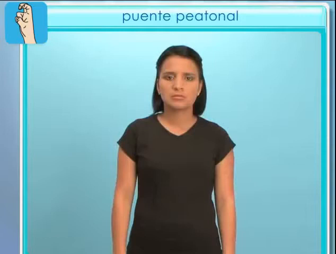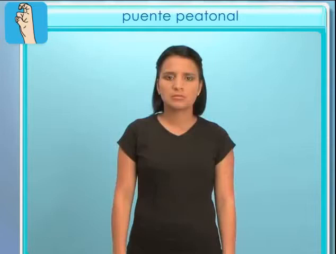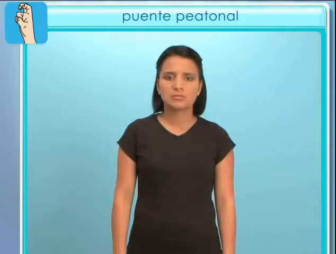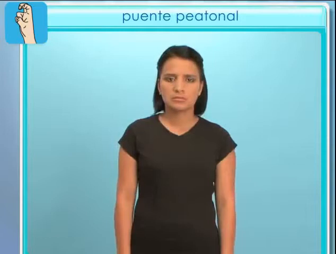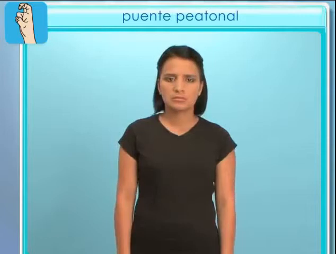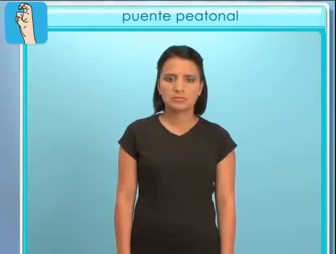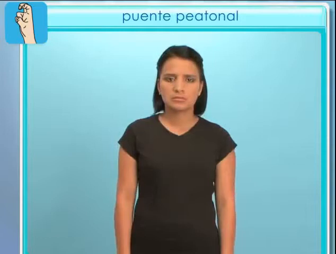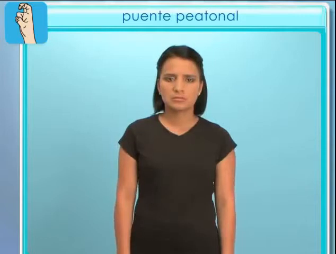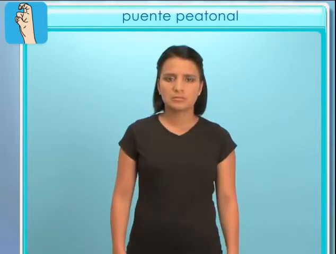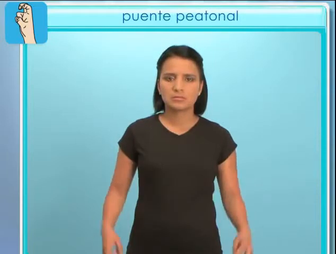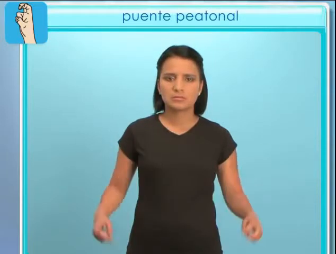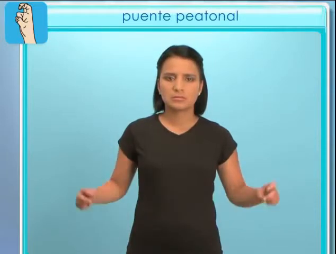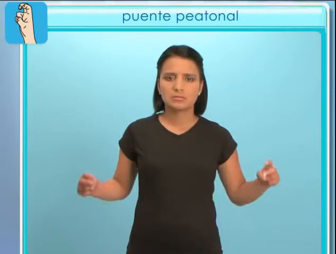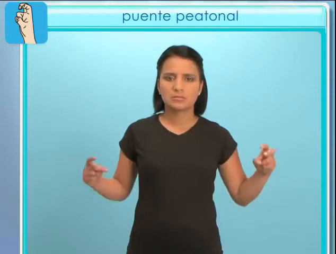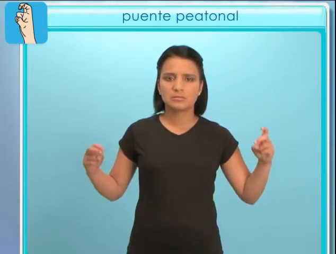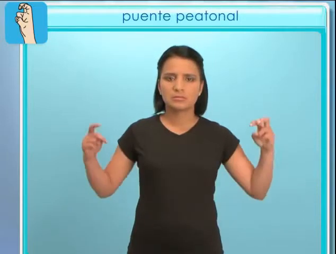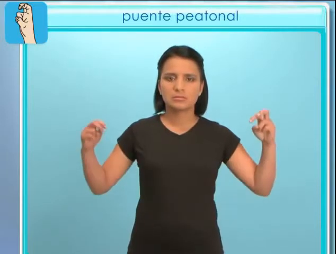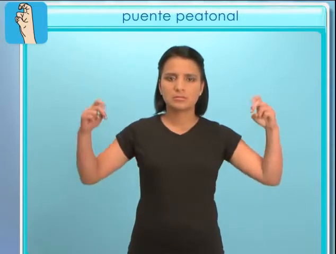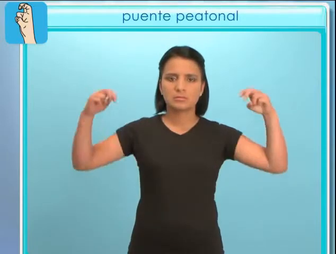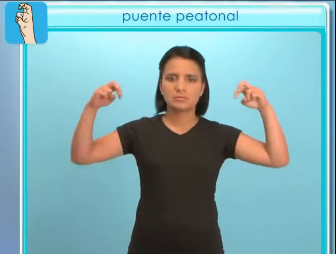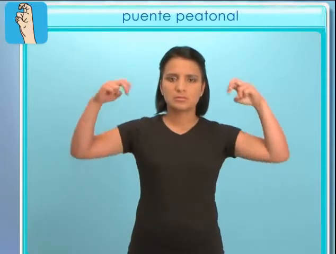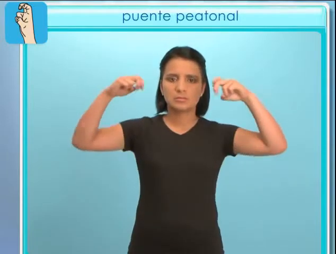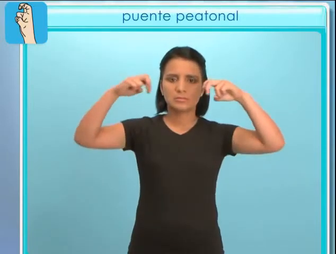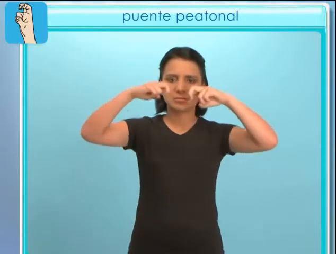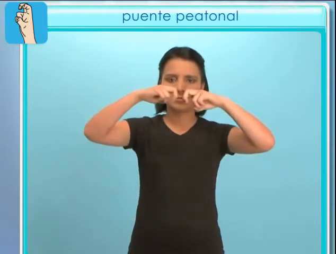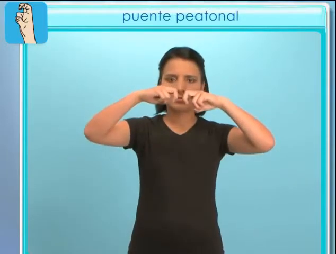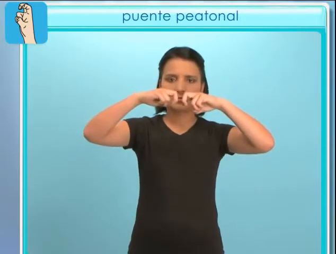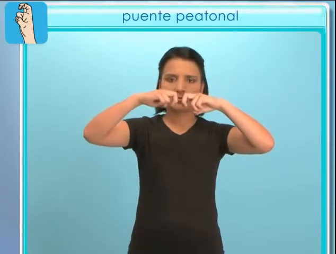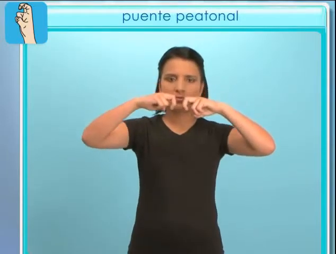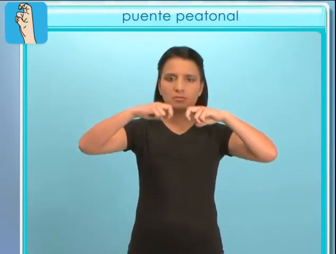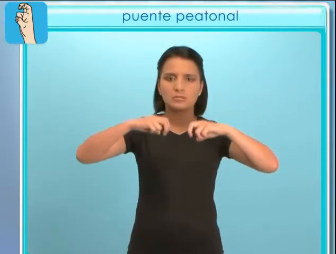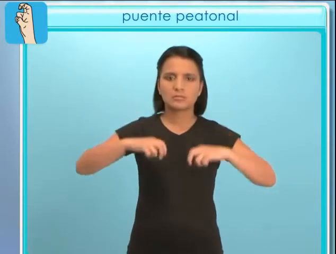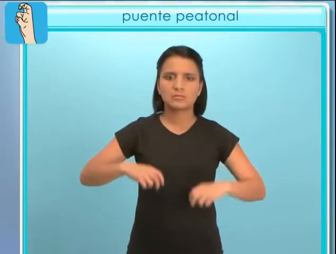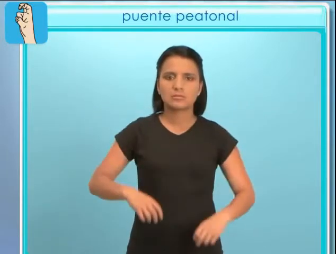PUENTE PEATONAL